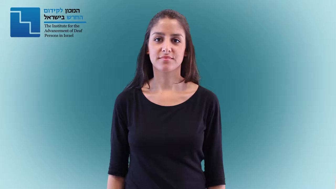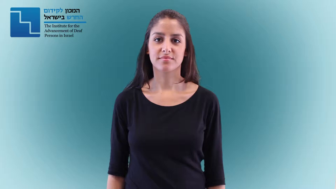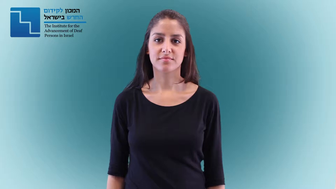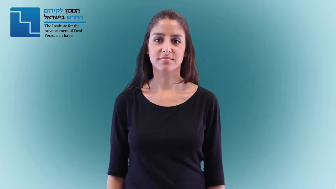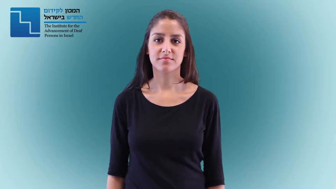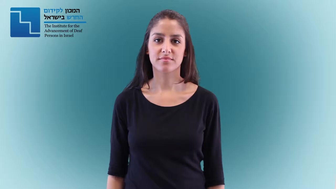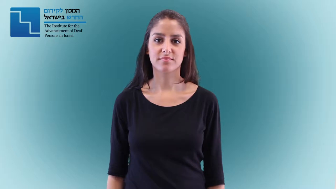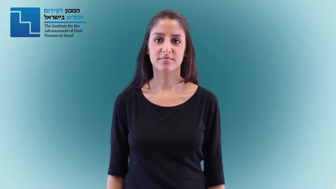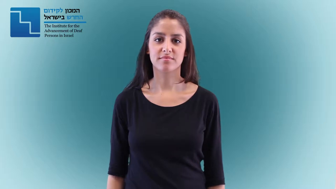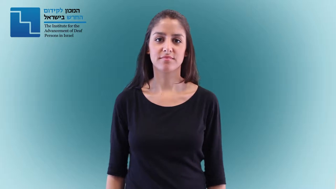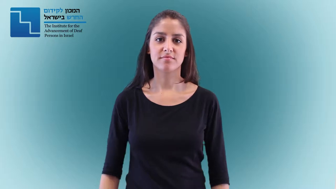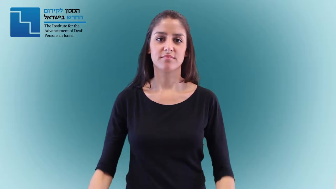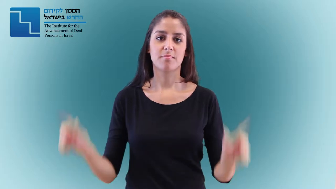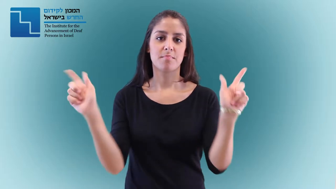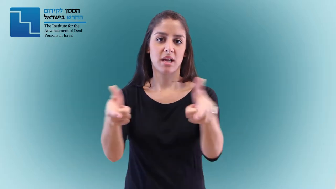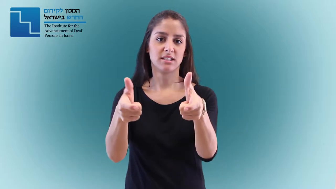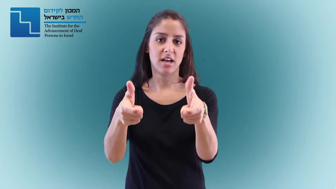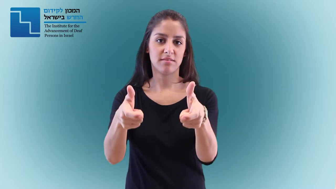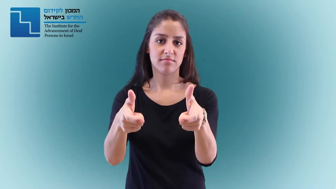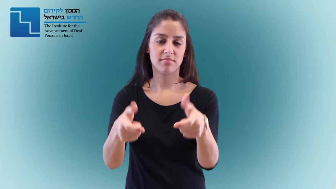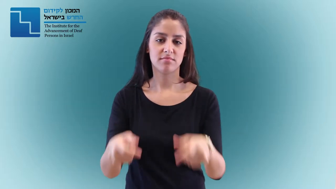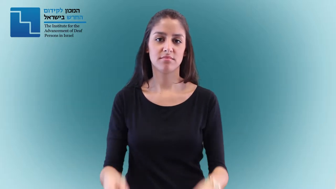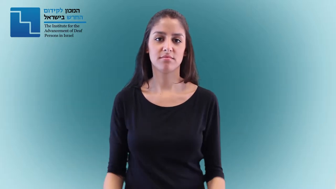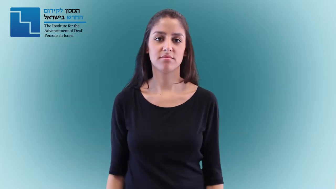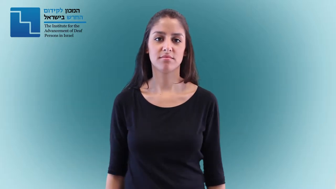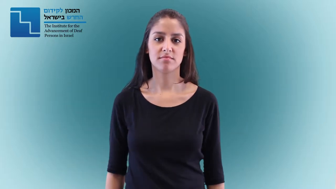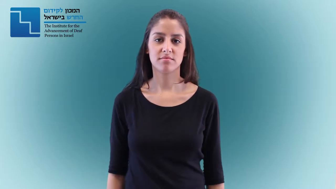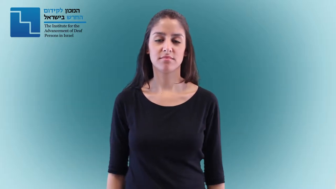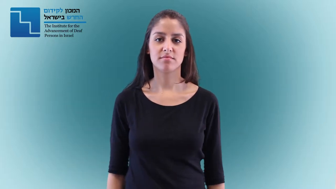מעצר